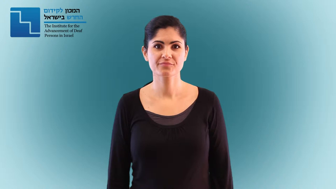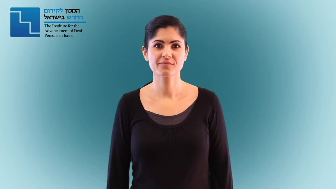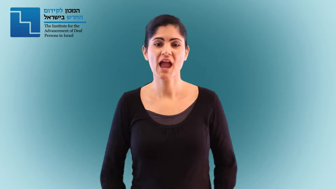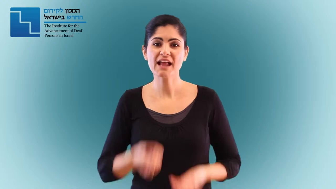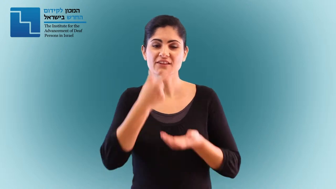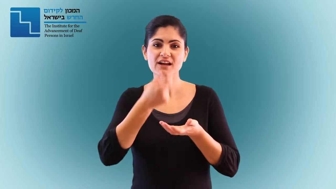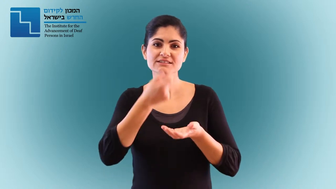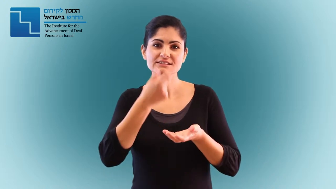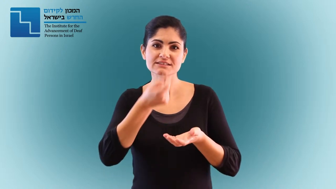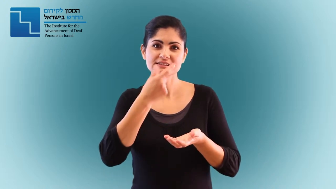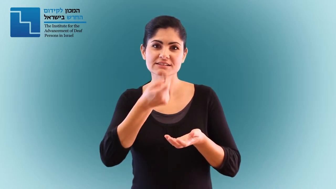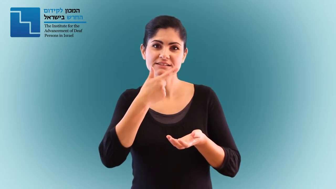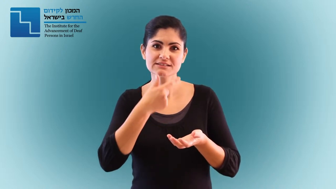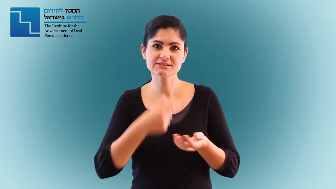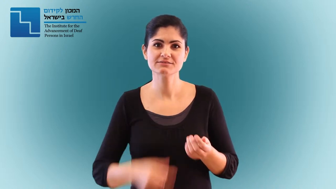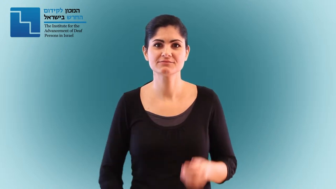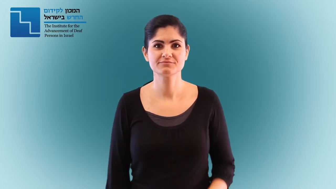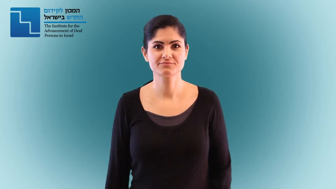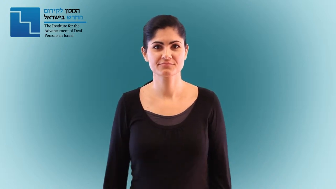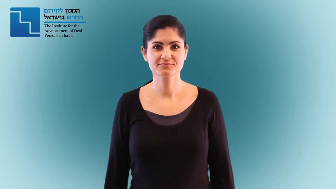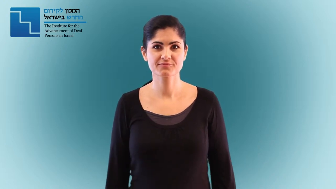חטיף